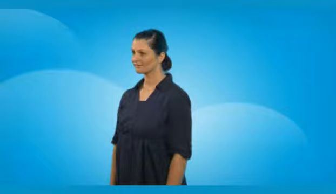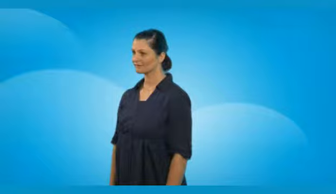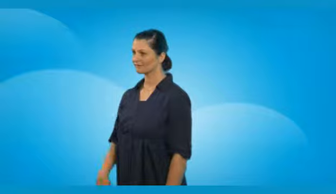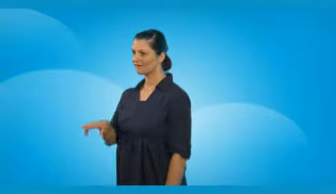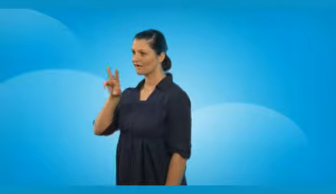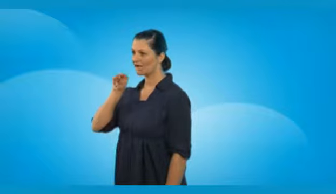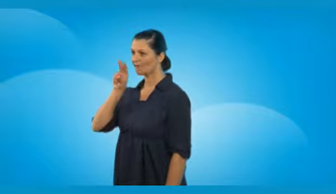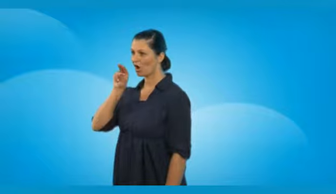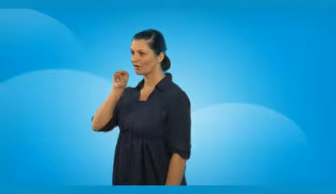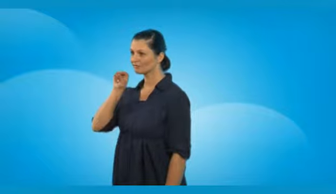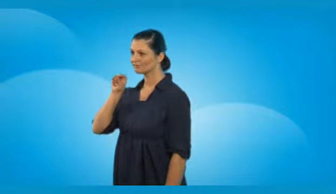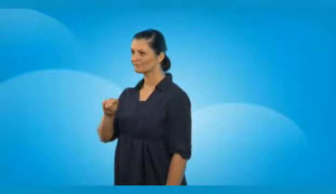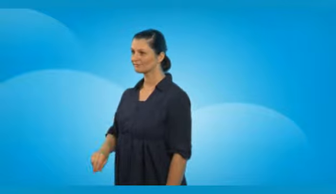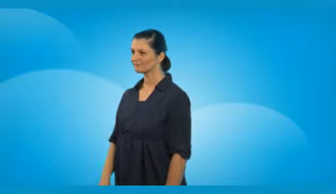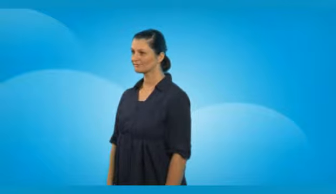Liba